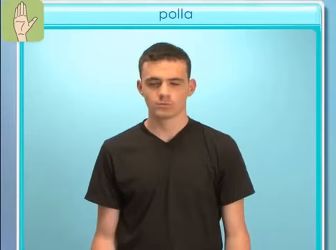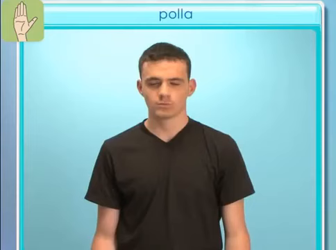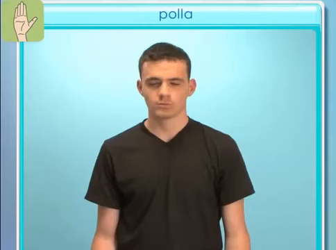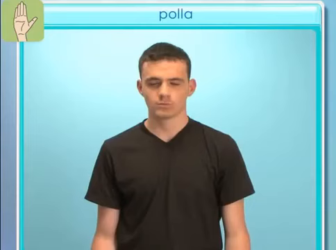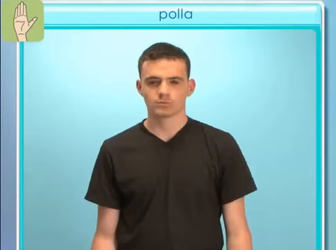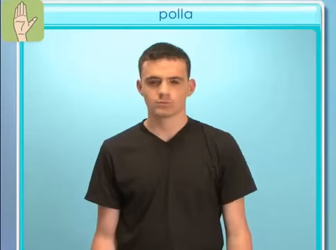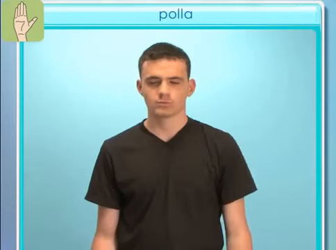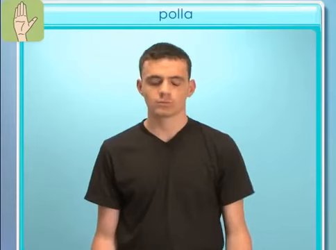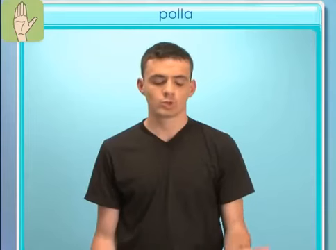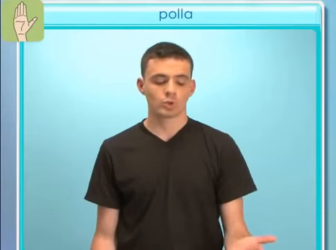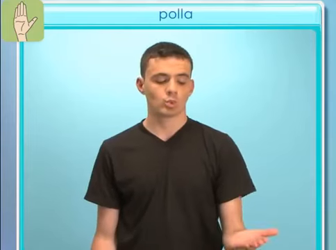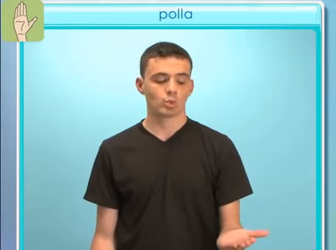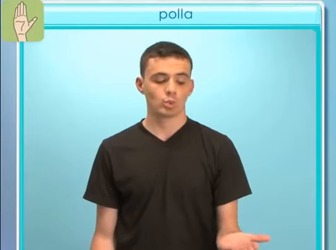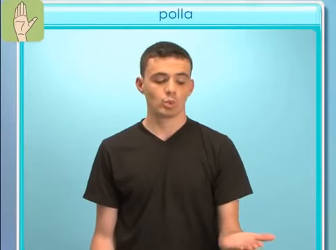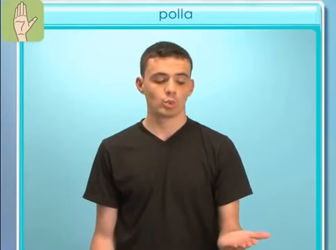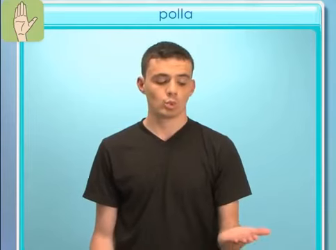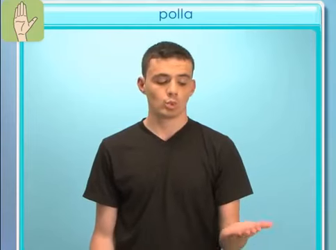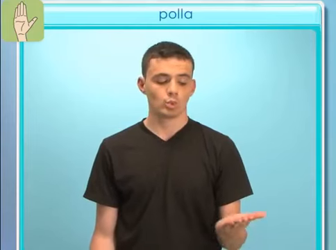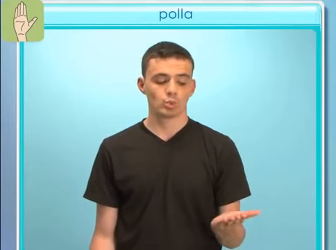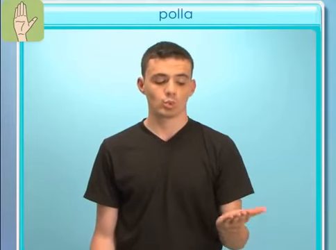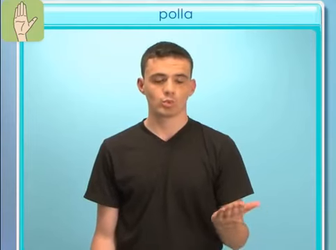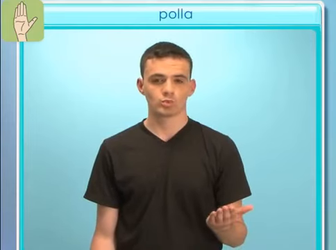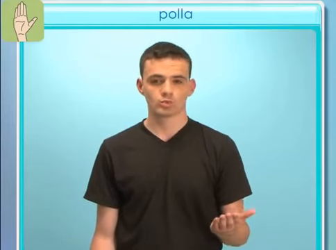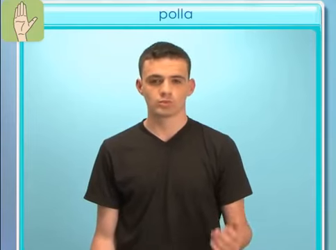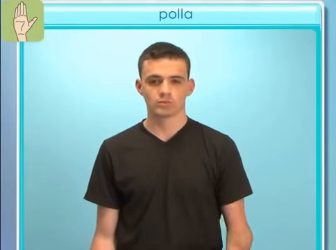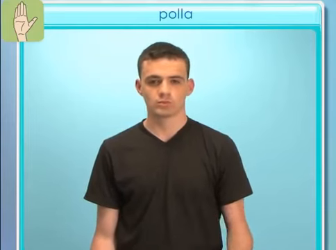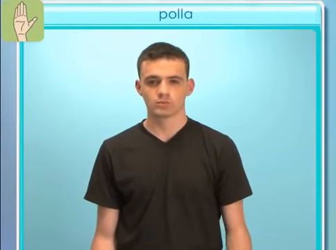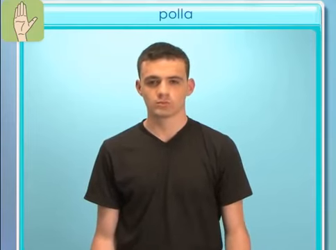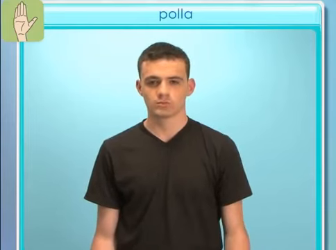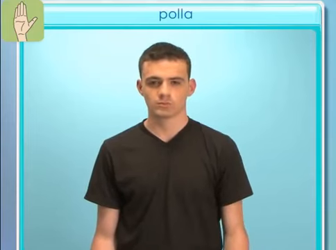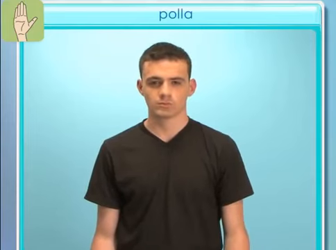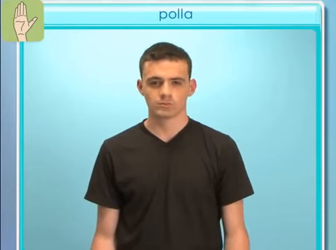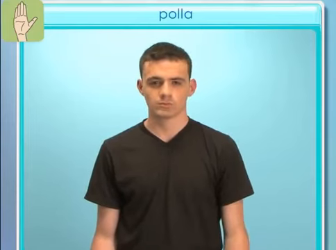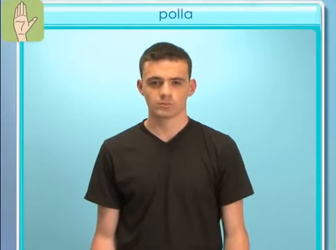POLLA